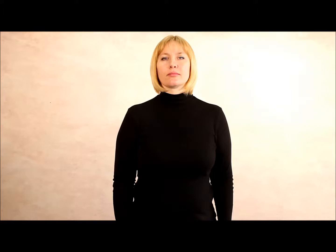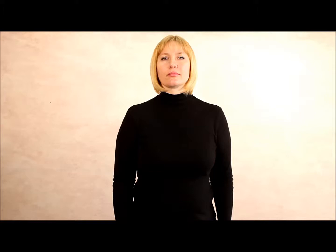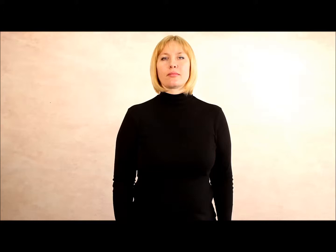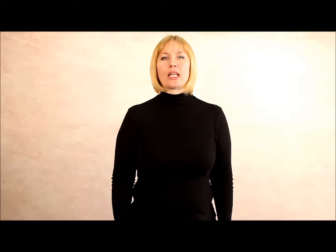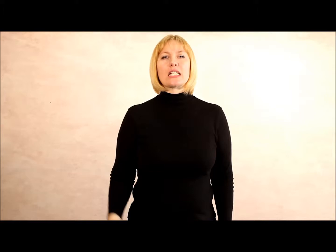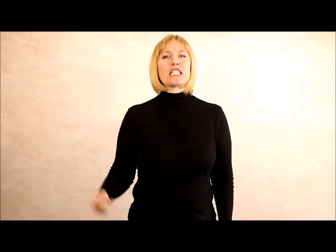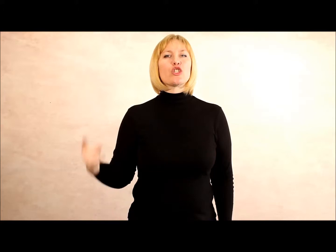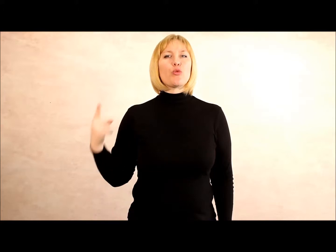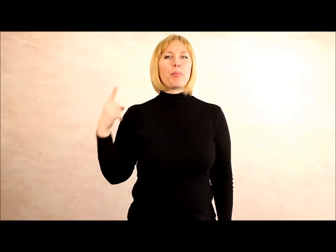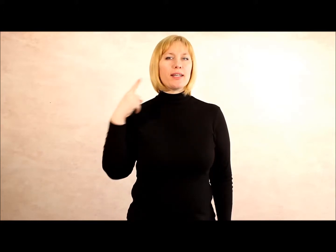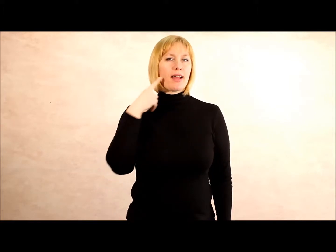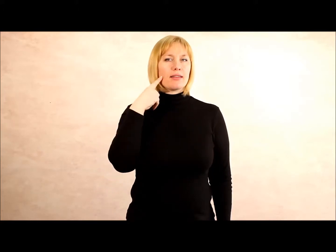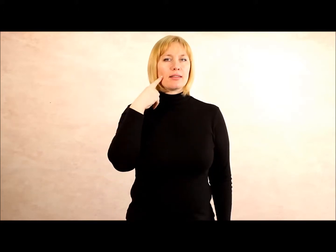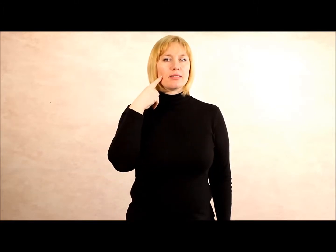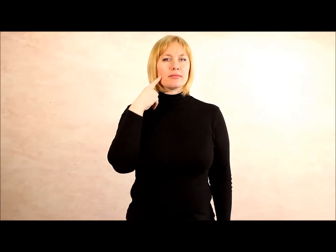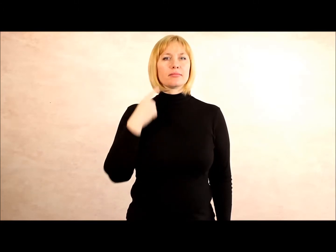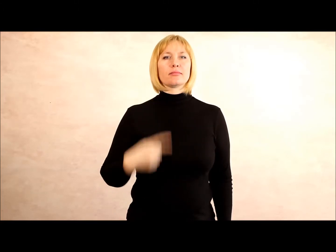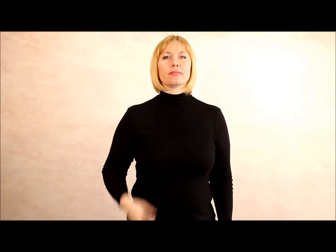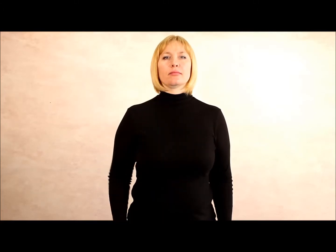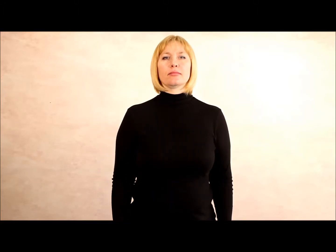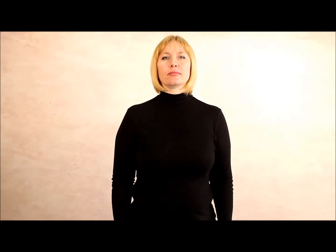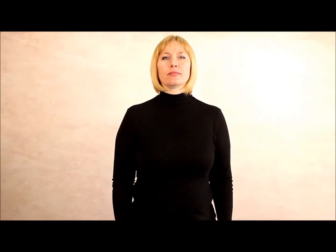Supărat